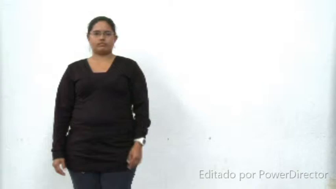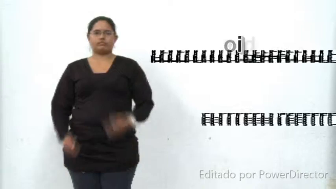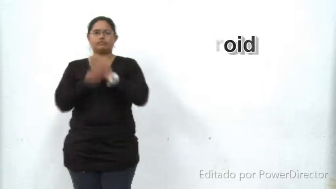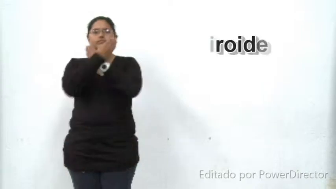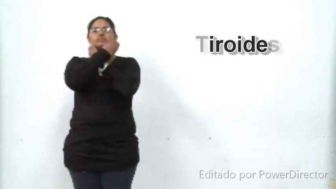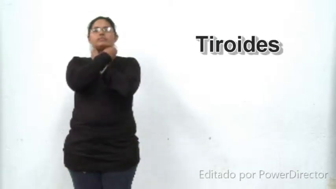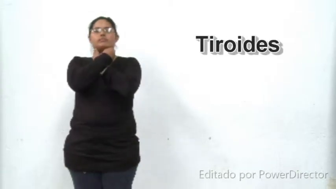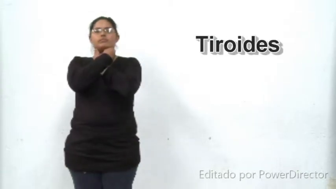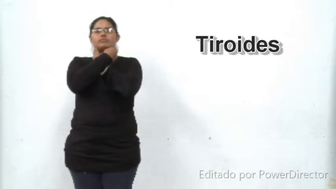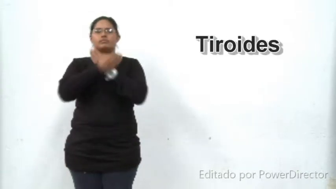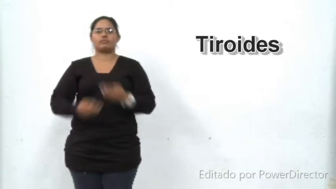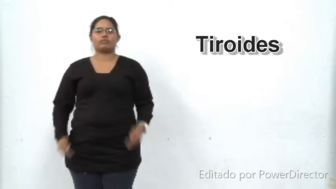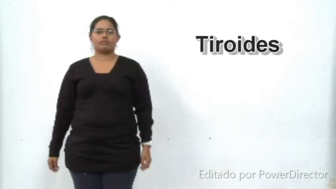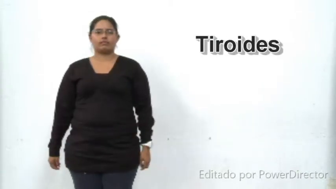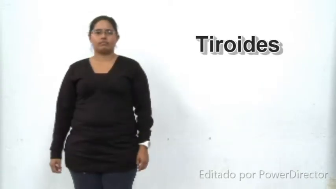Tiroides